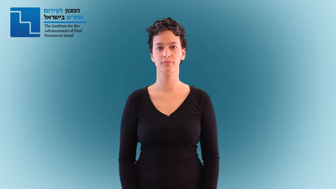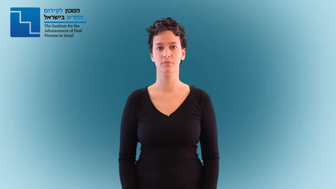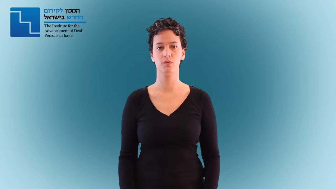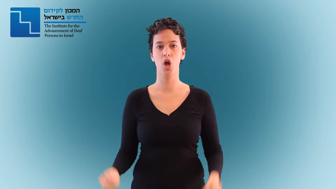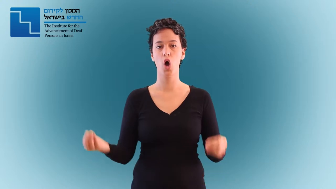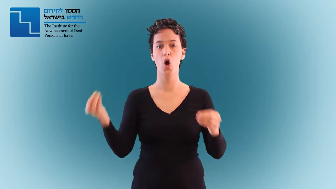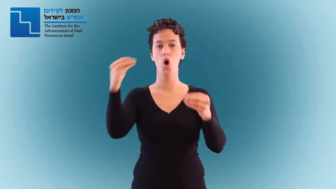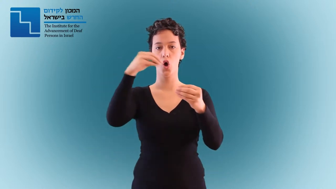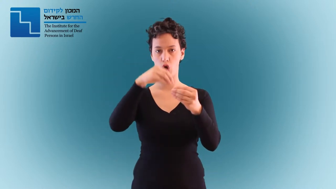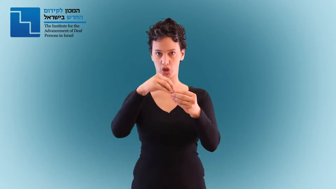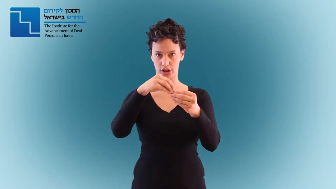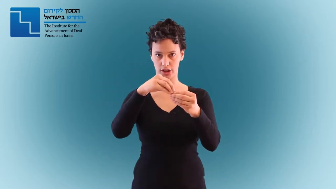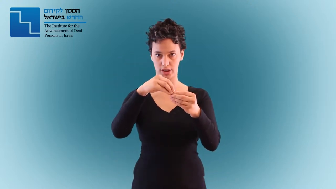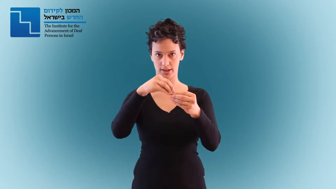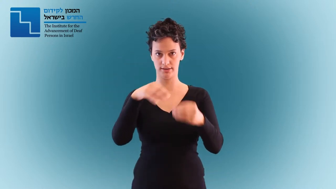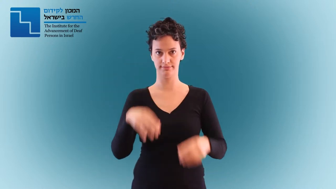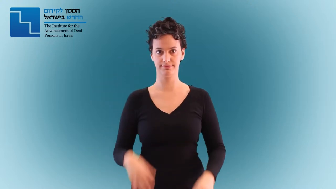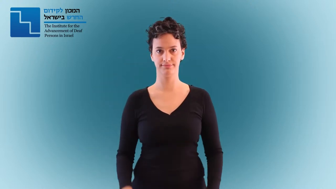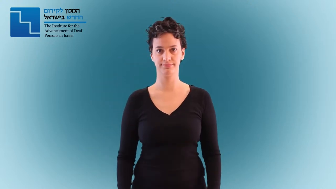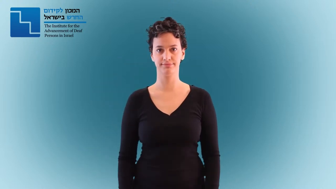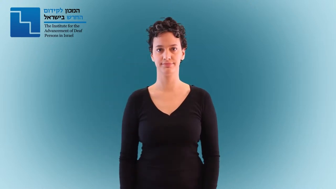עוד